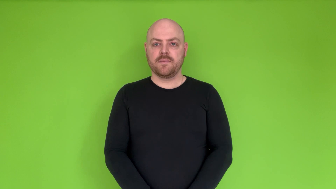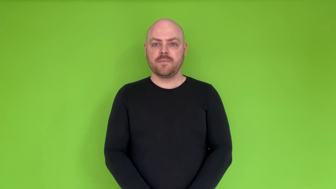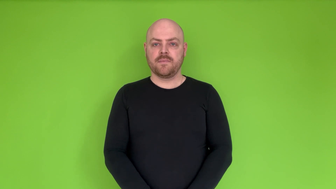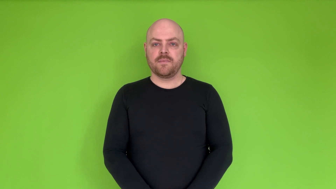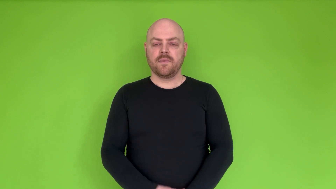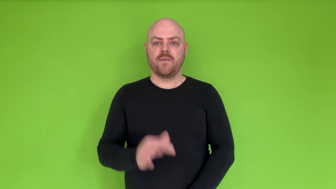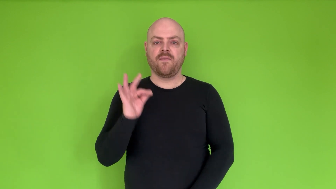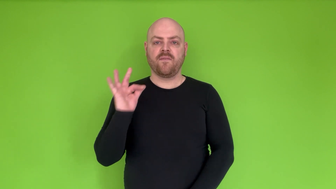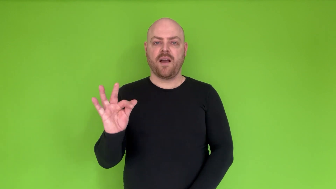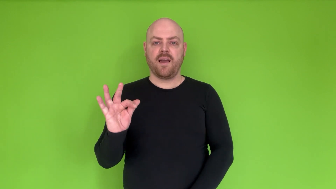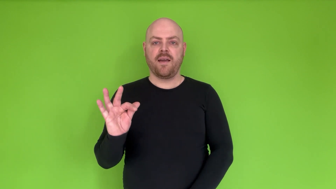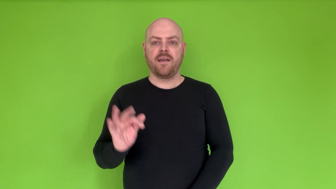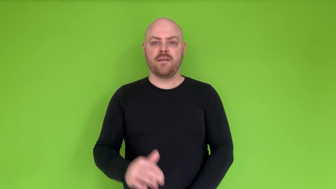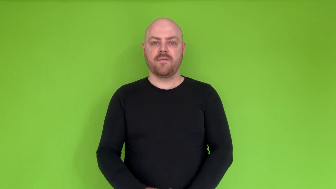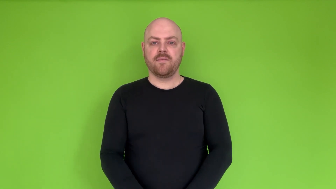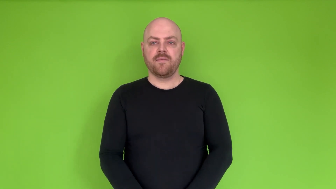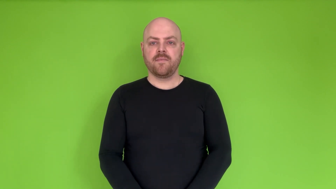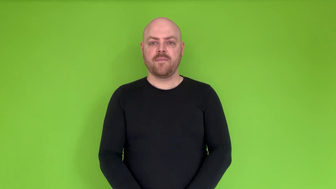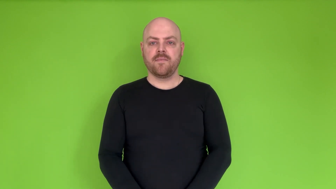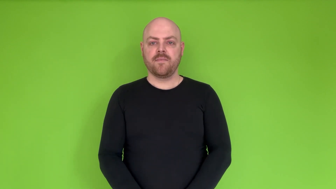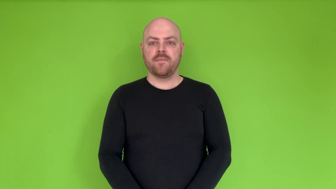Falaen